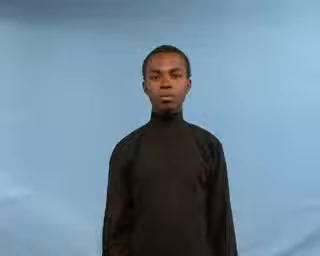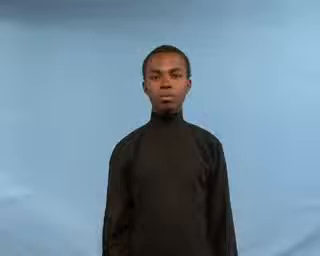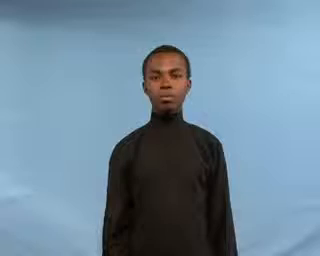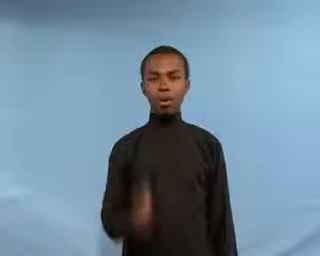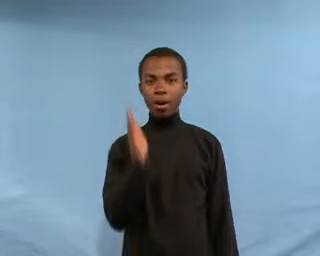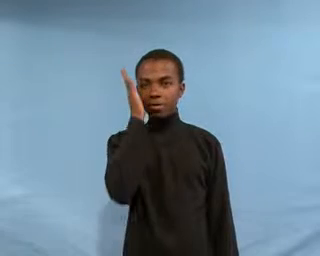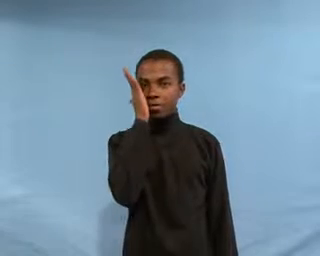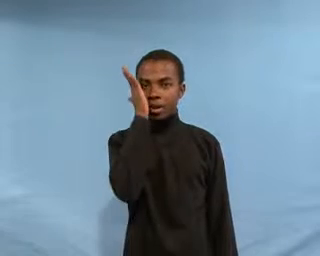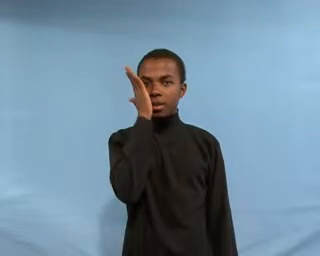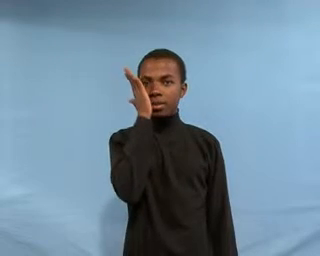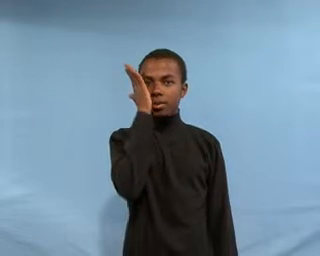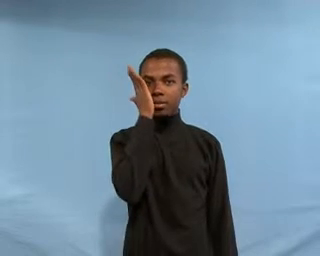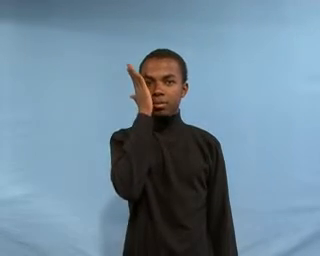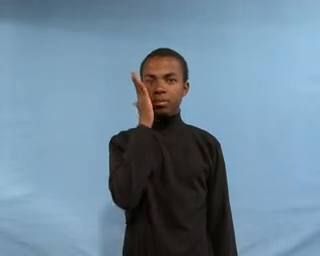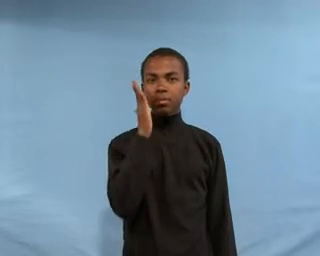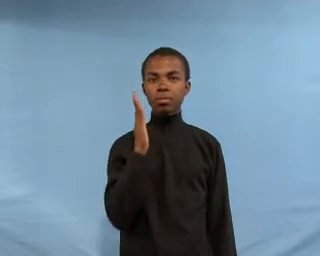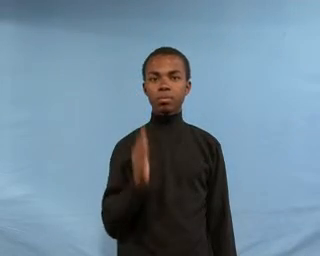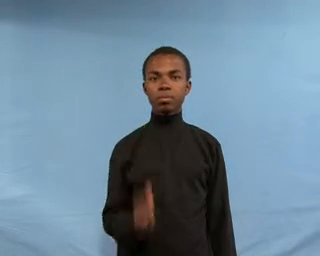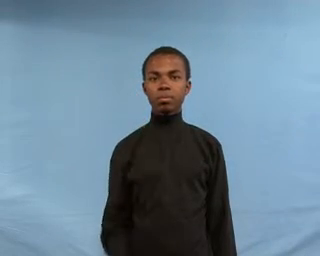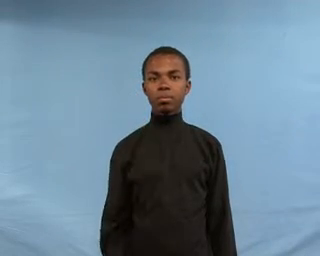vinaingitra